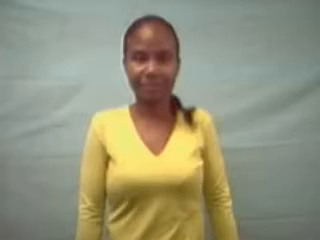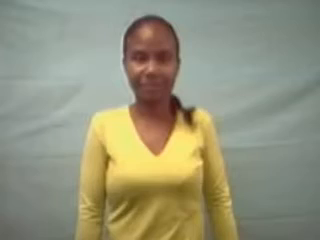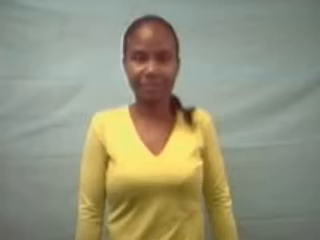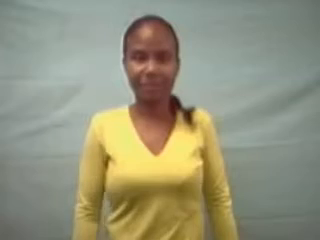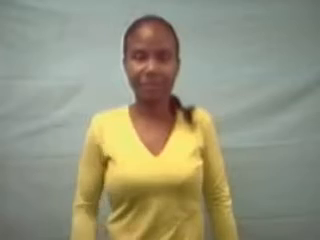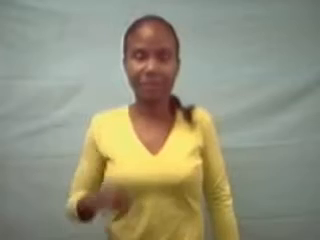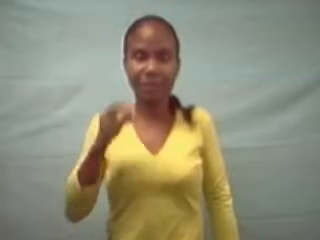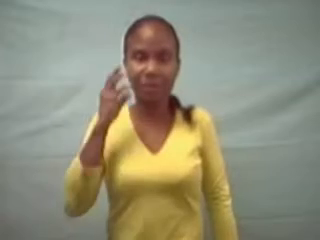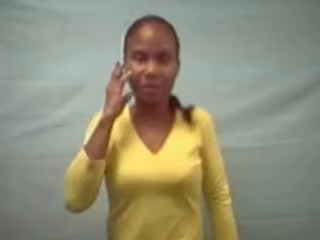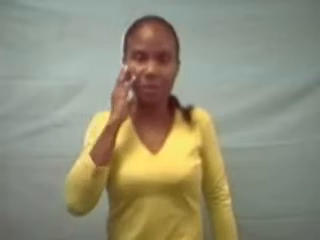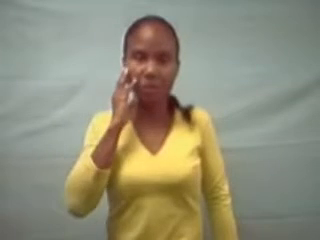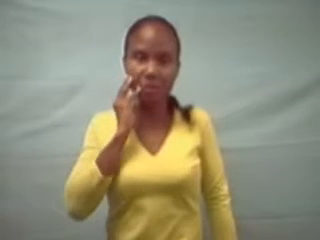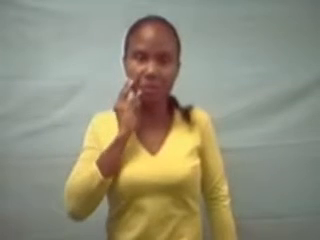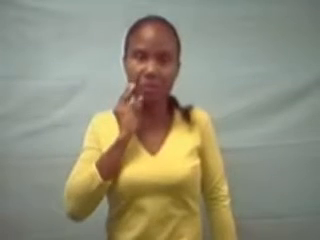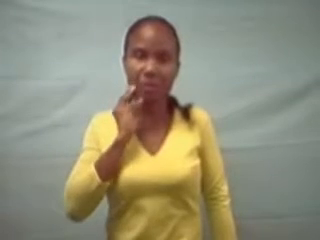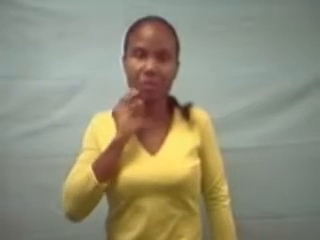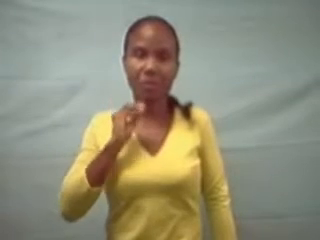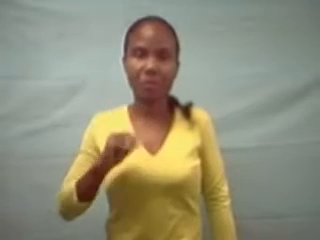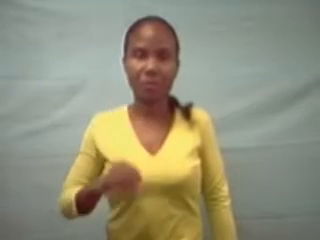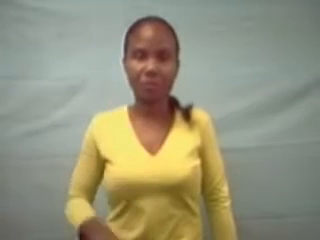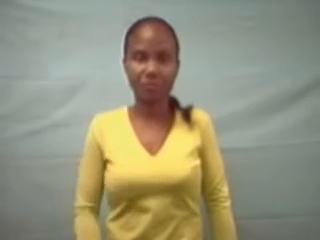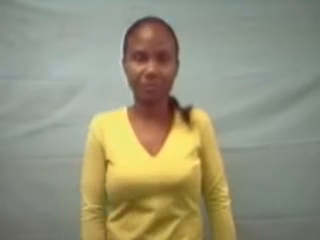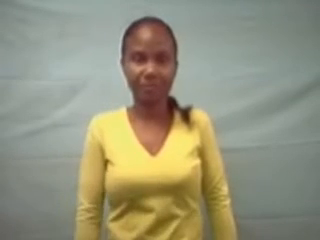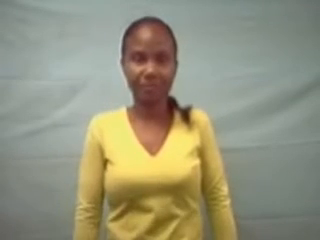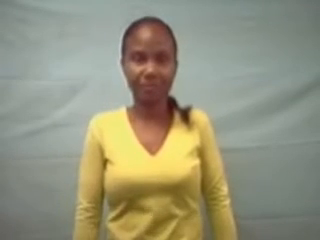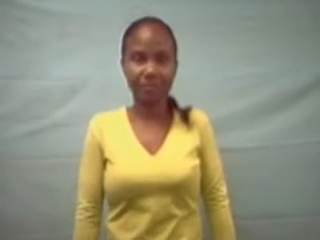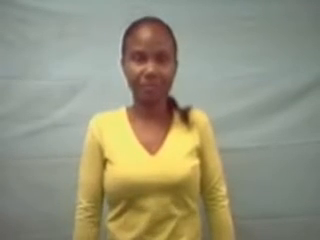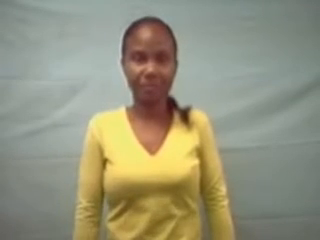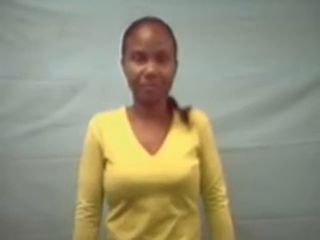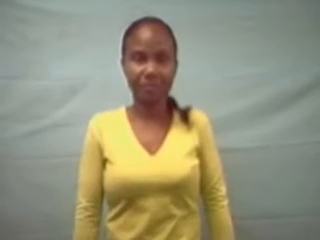Abuelo